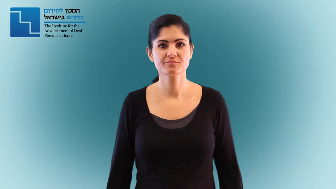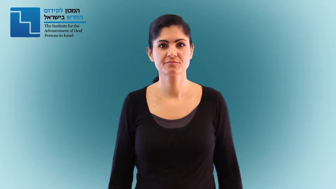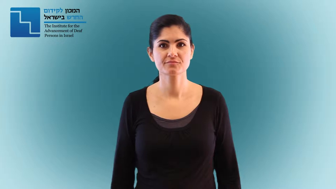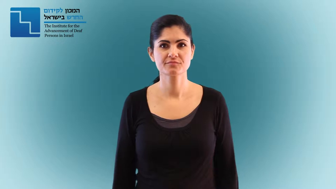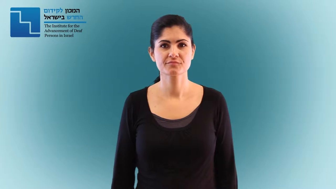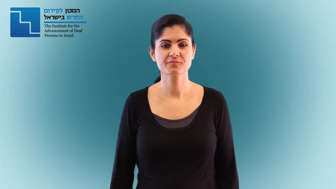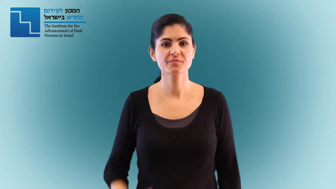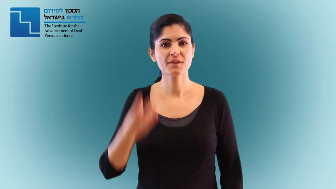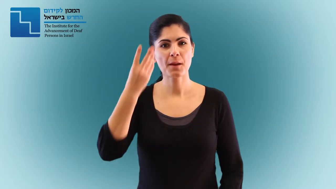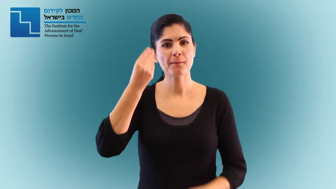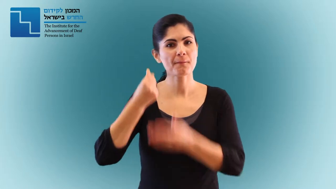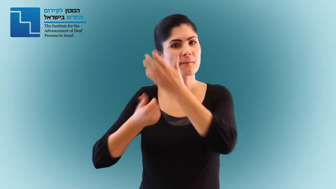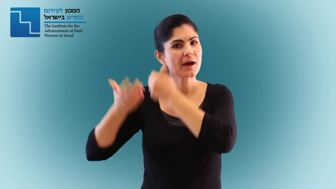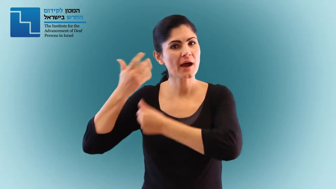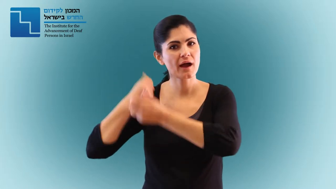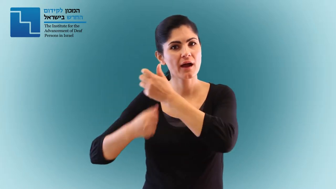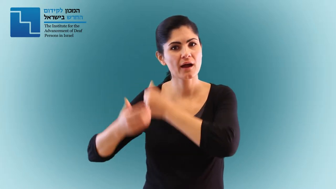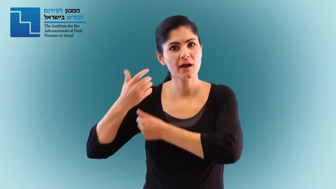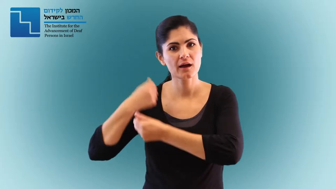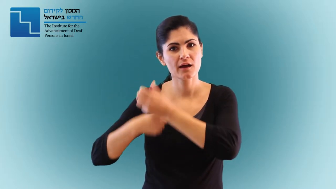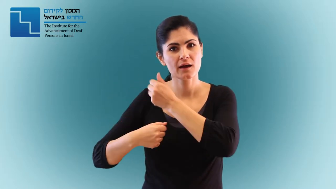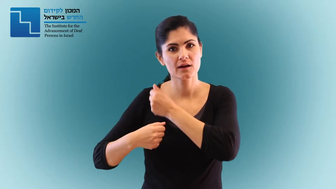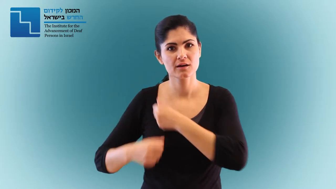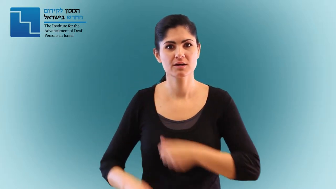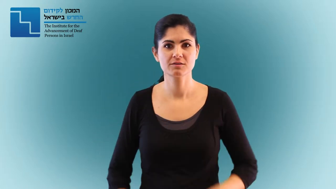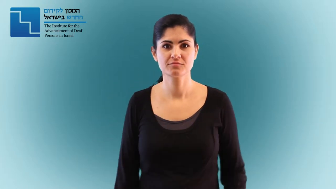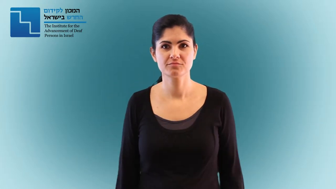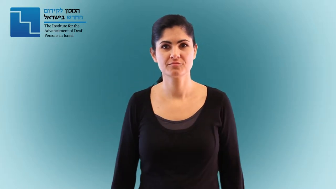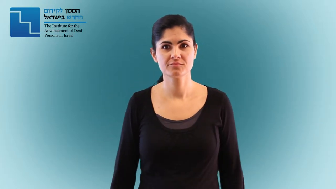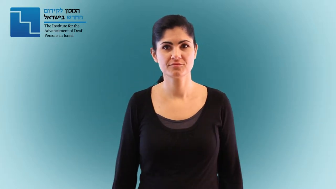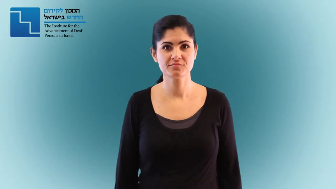מרכך שיער